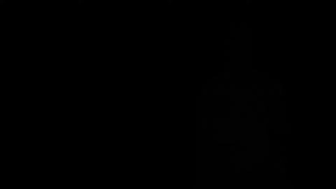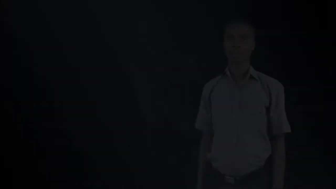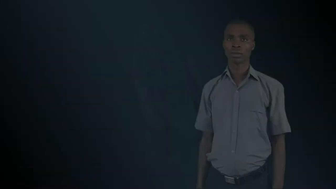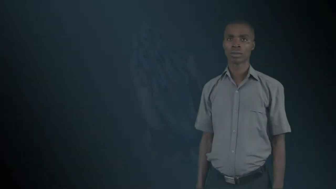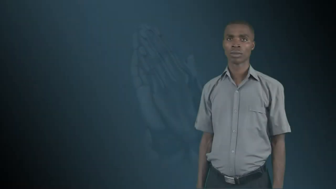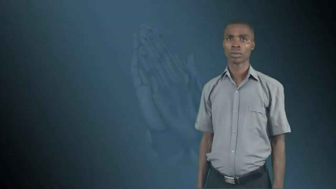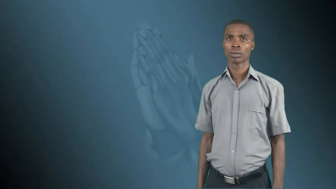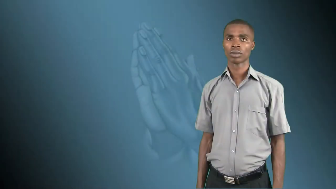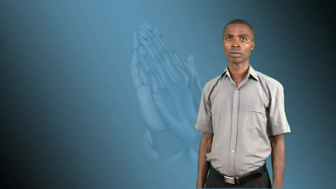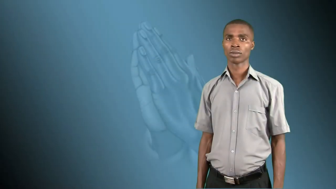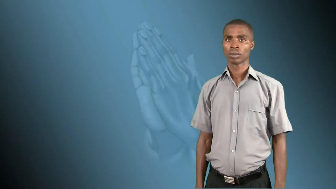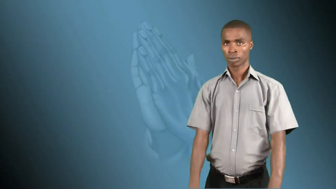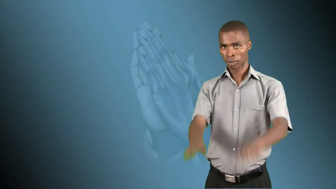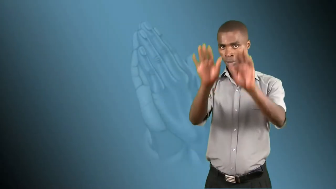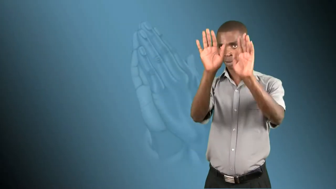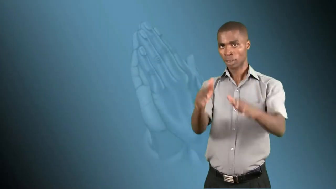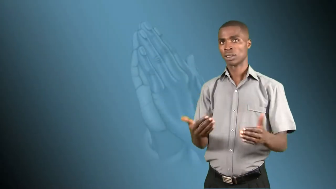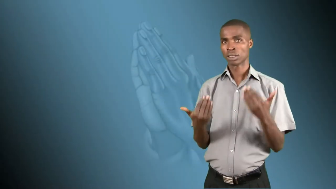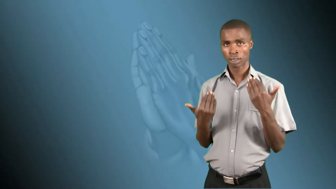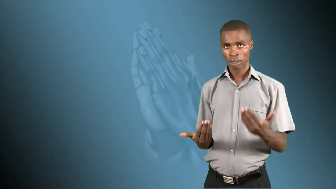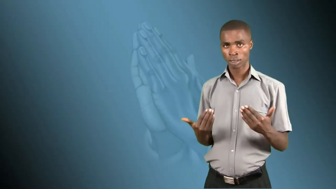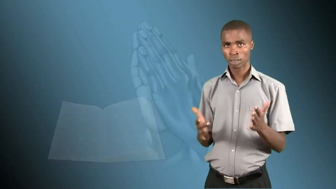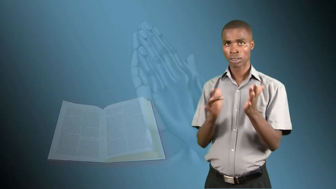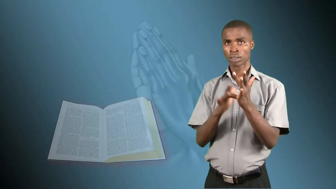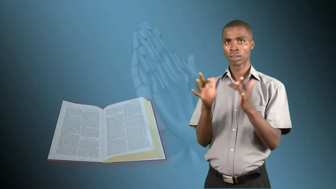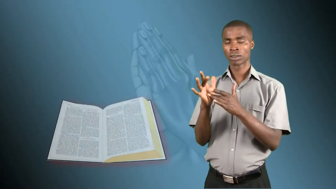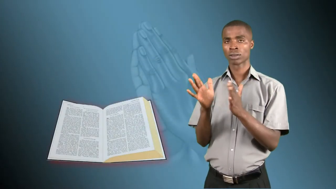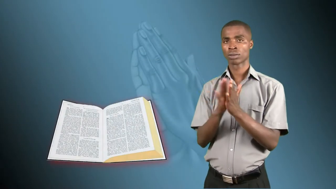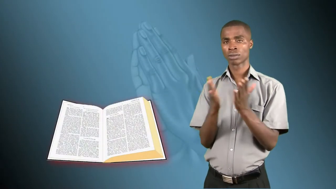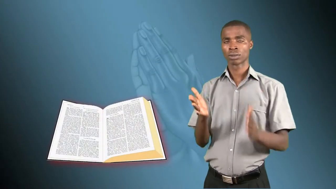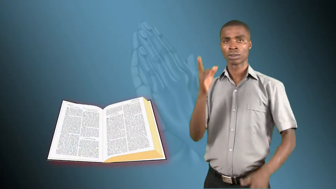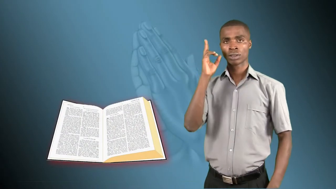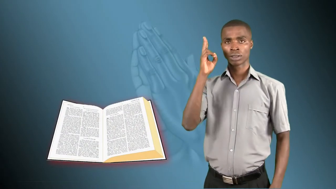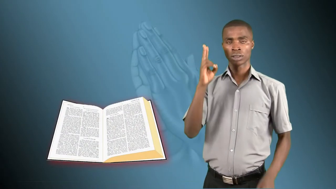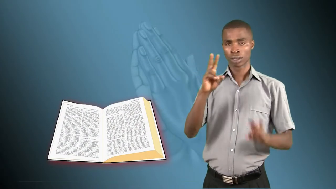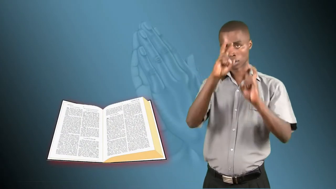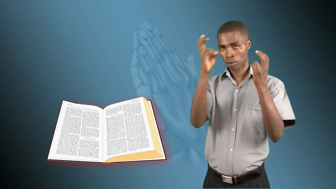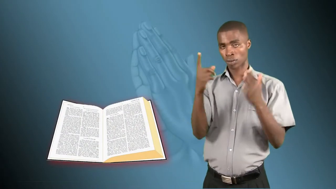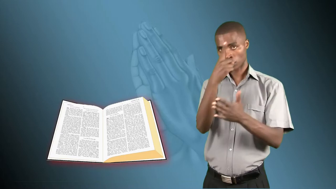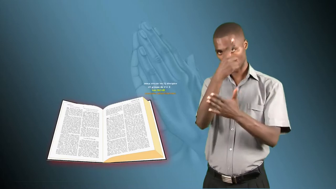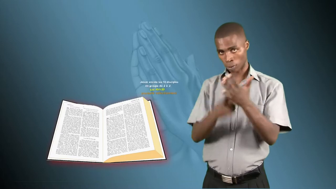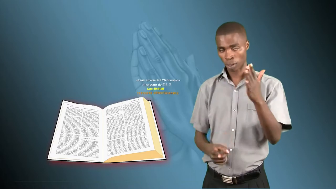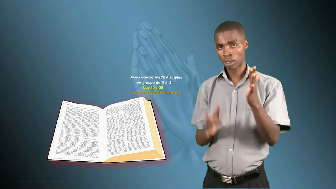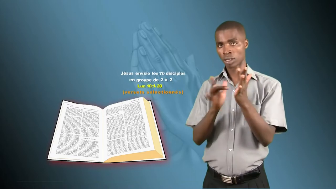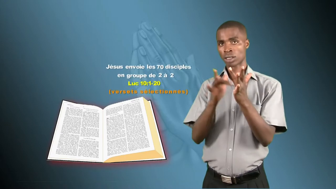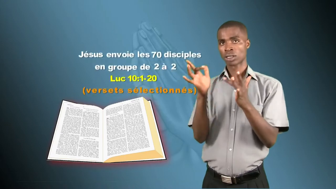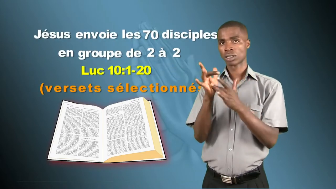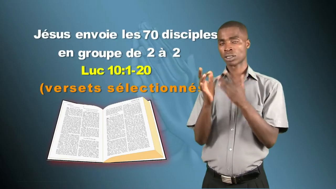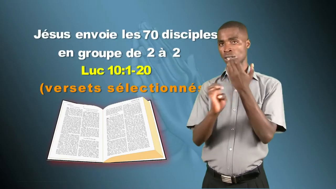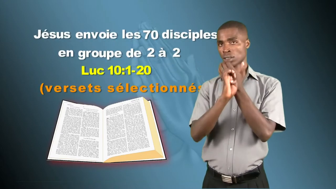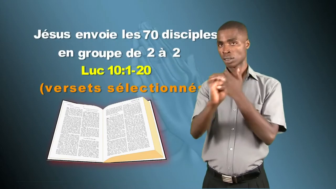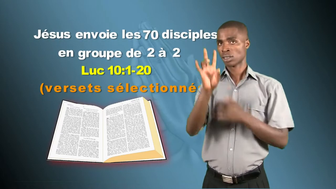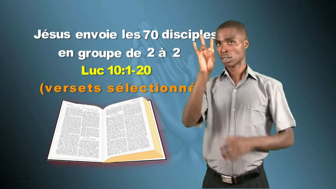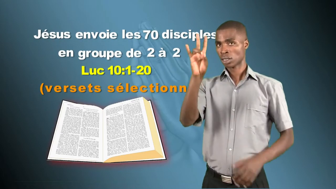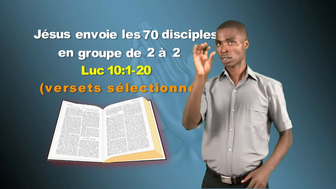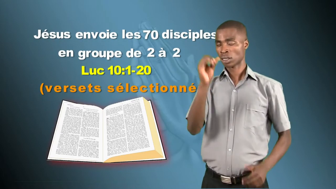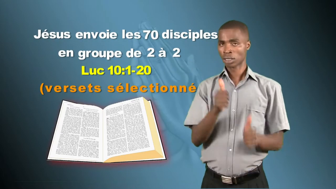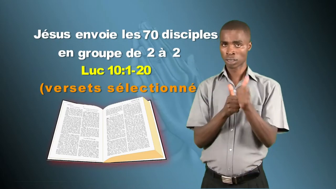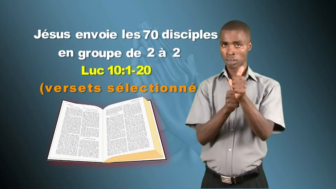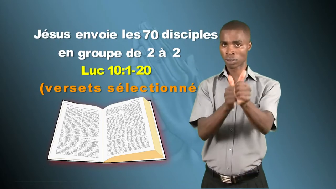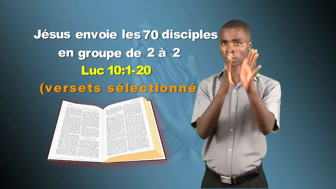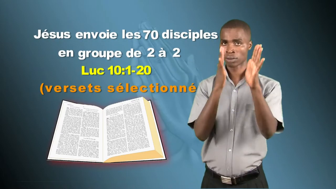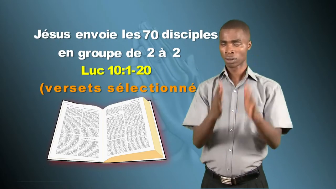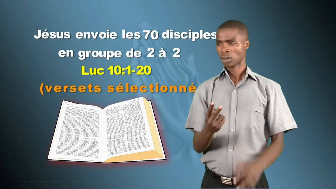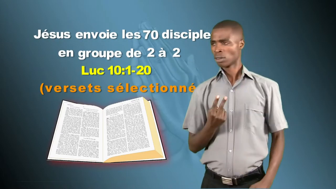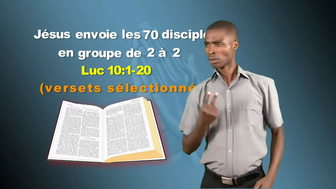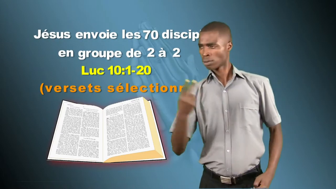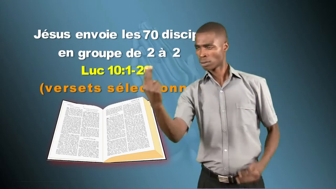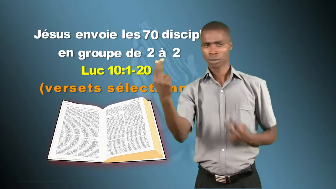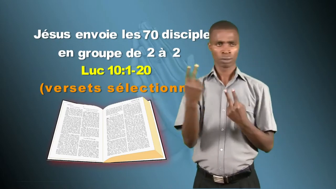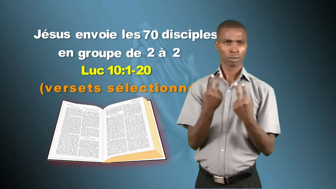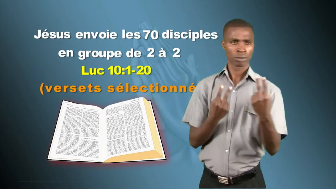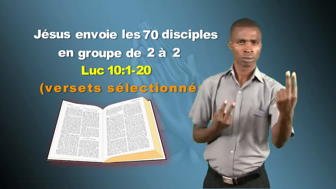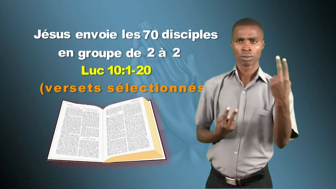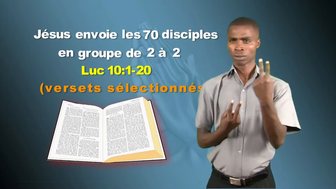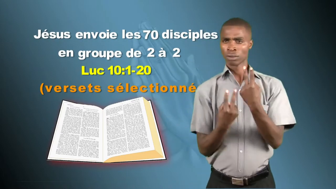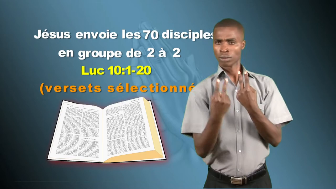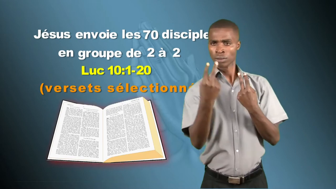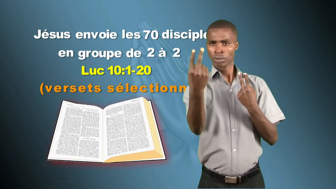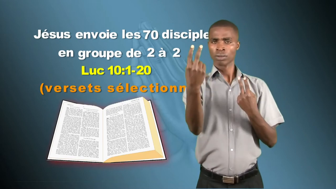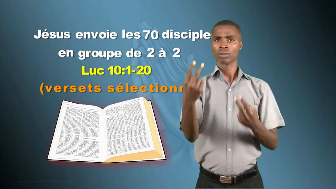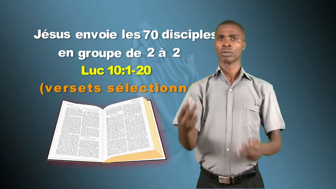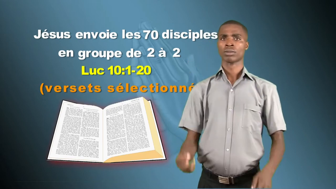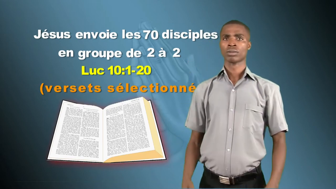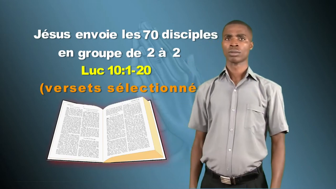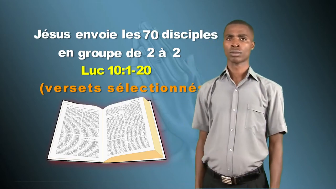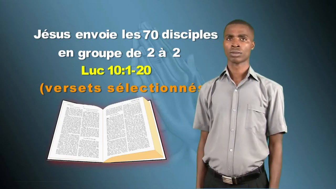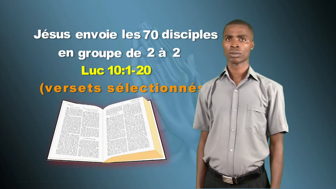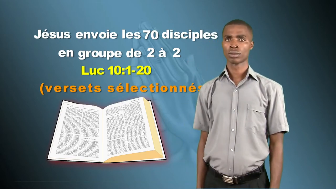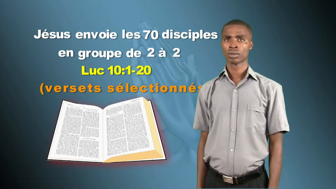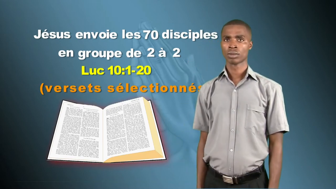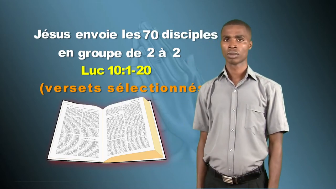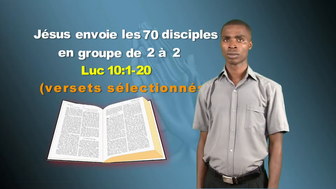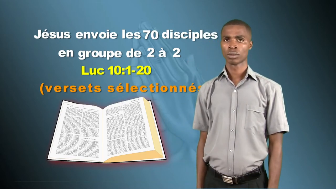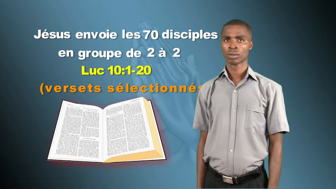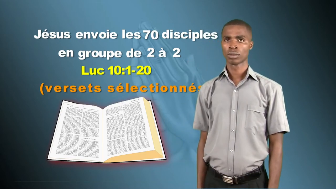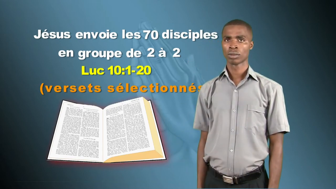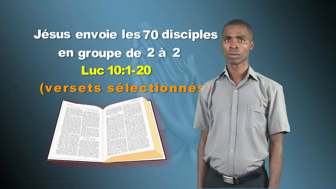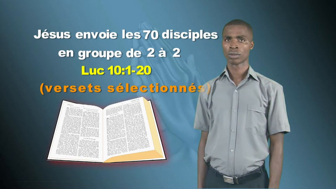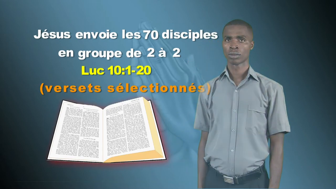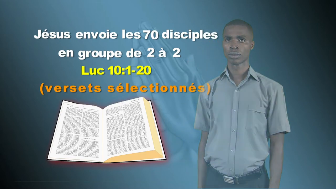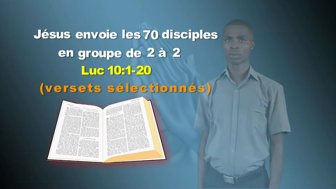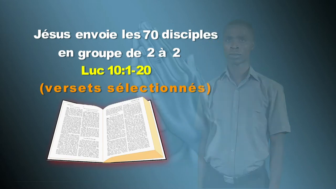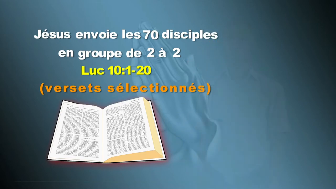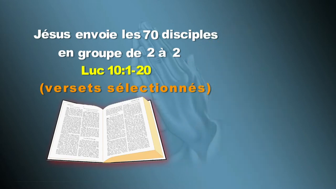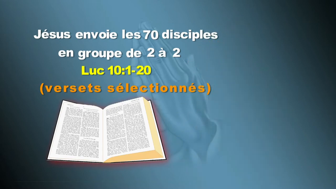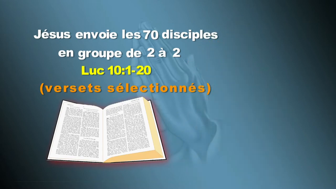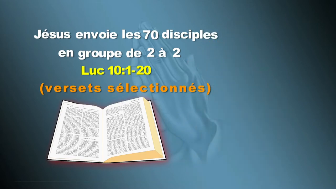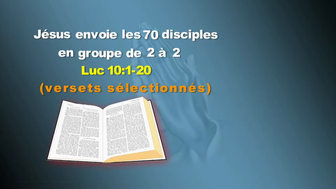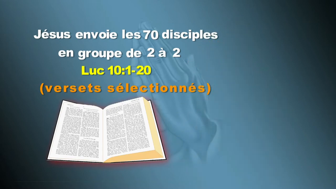Jésus envoie les 70 disciples en groupe de 2 á 2